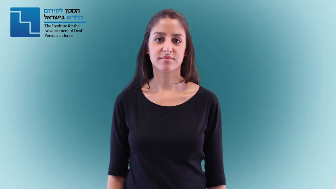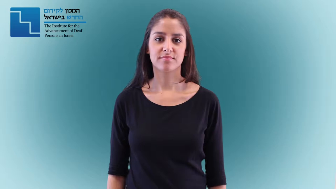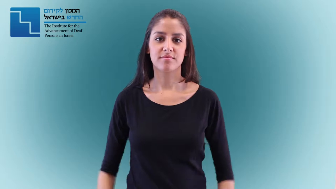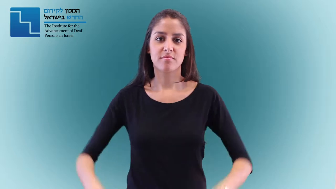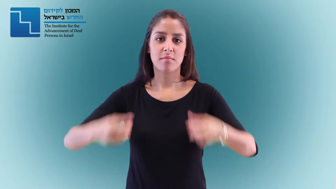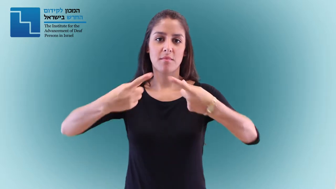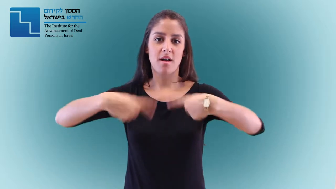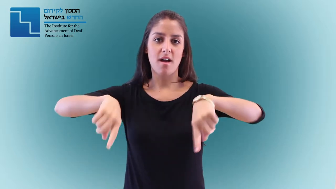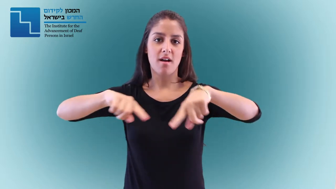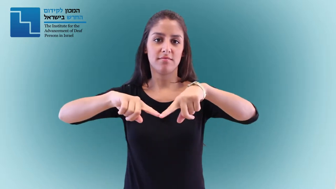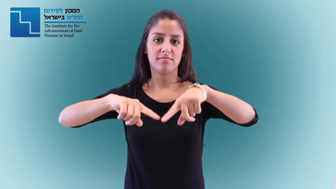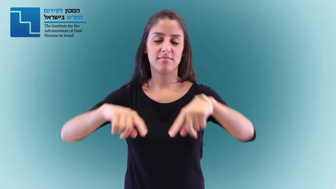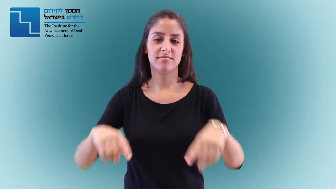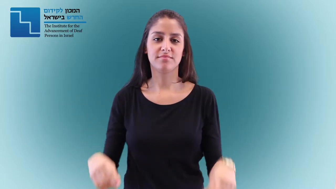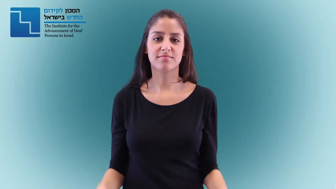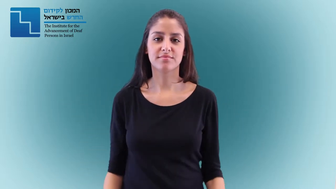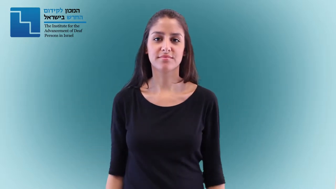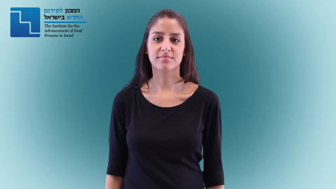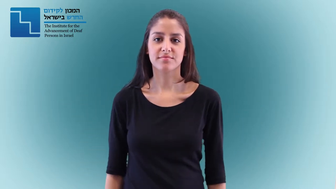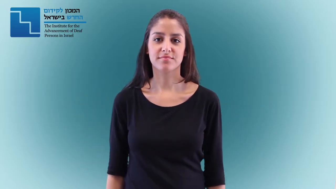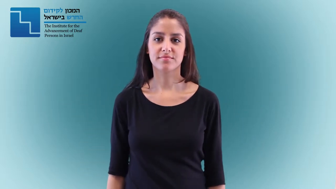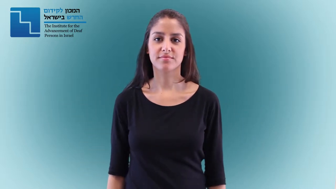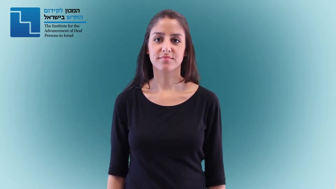מחלקה